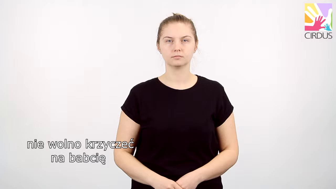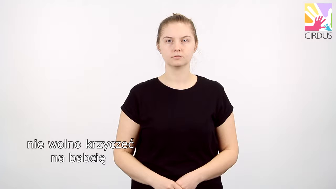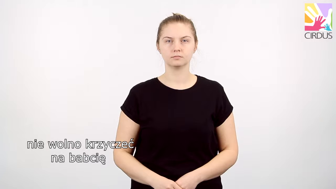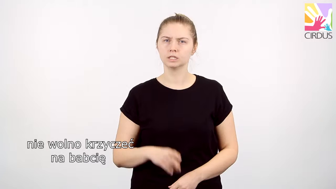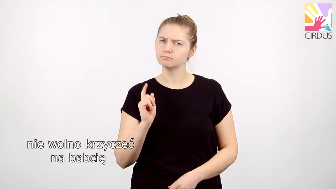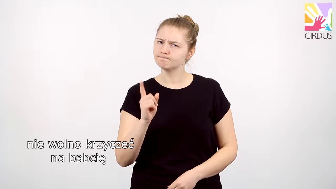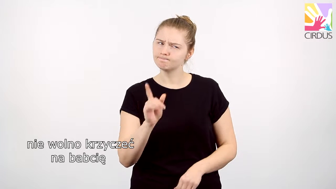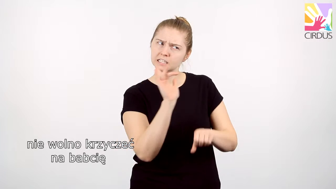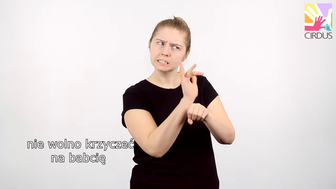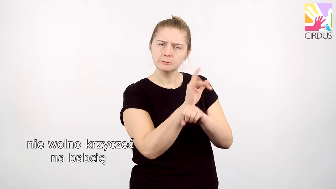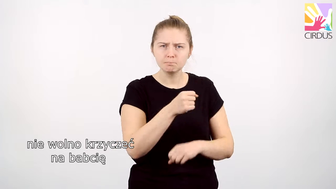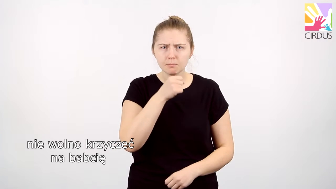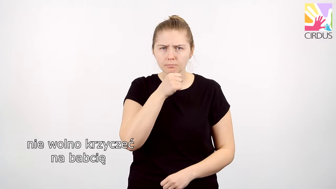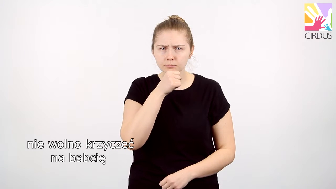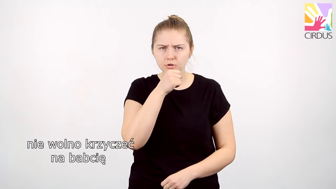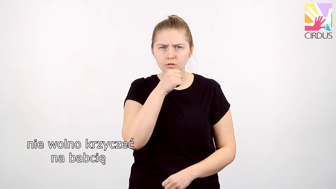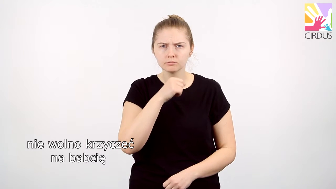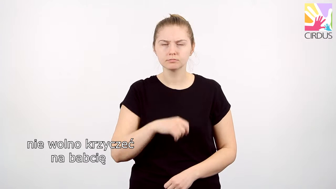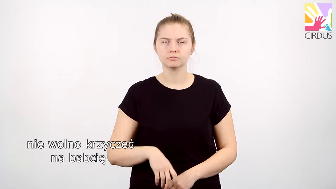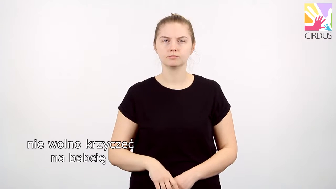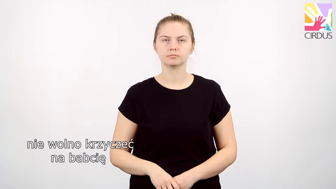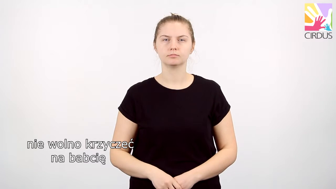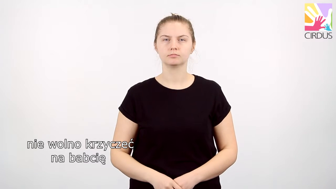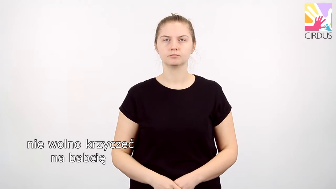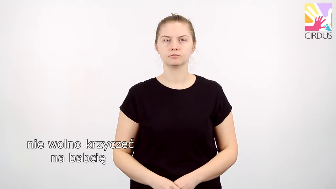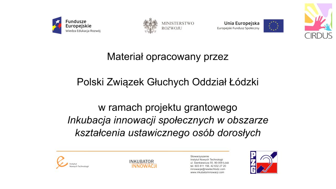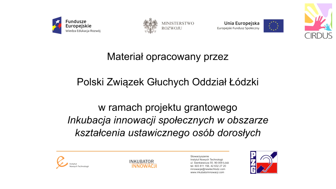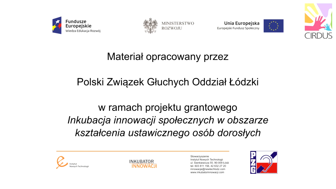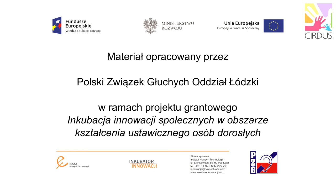nie wolno krzyczeć na babcię